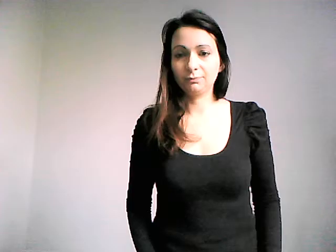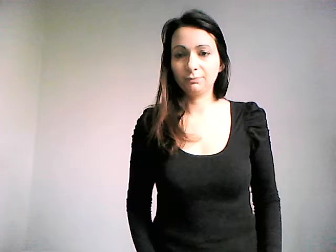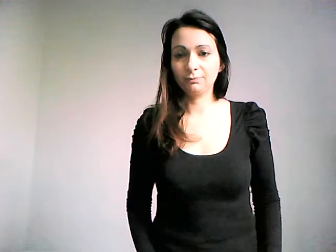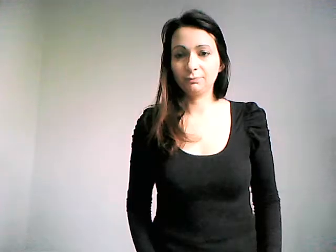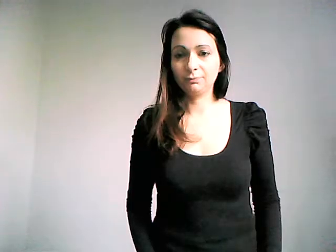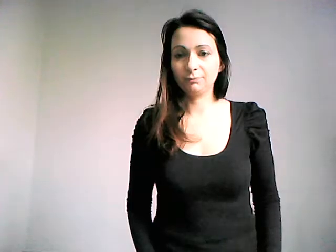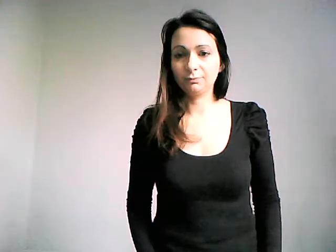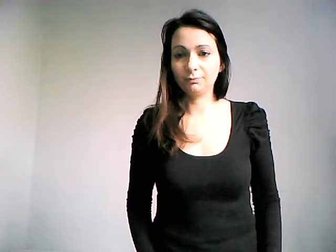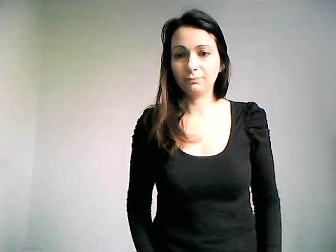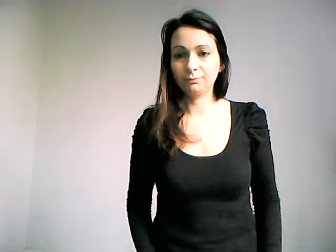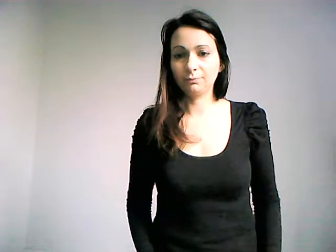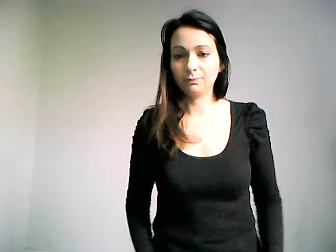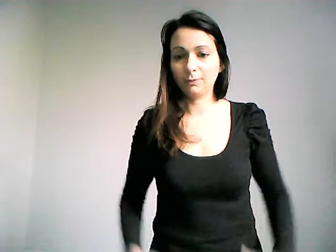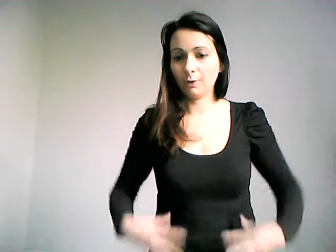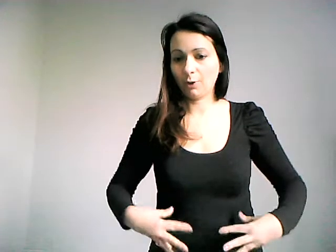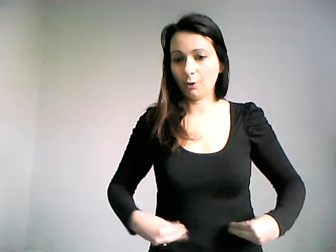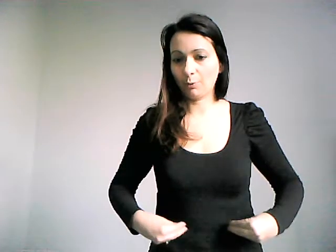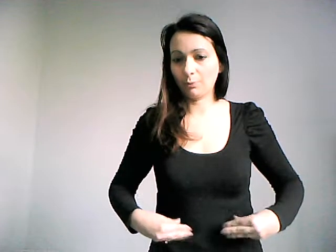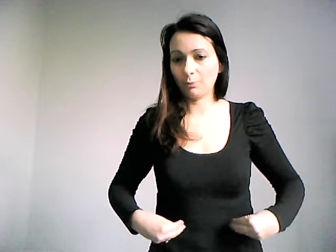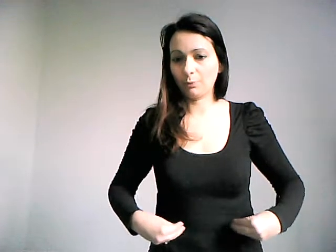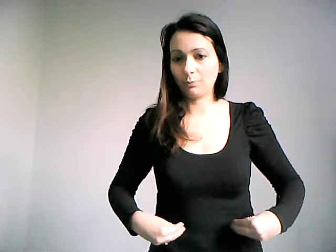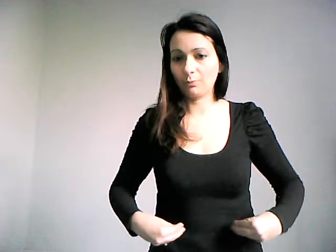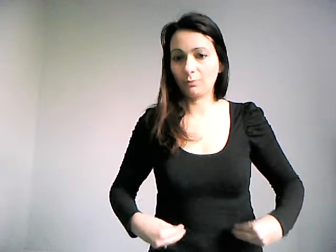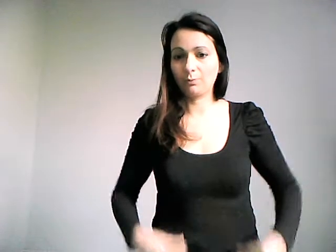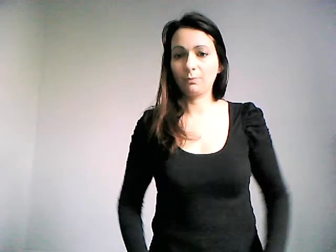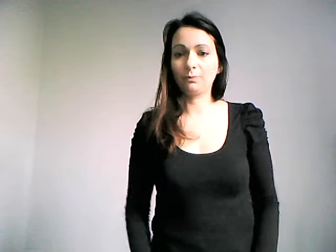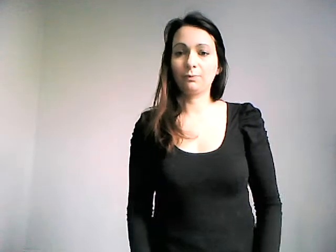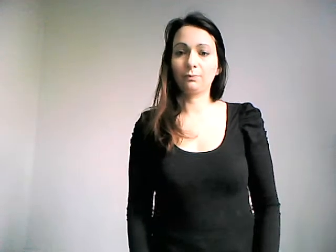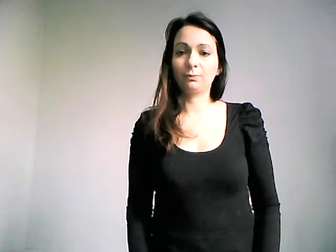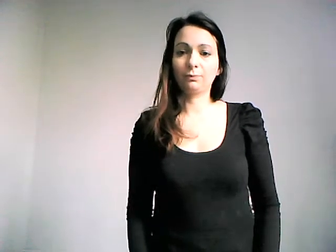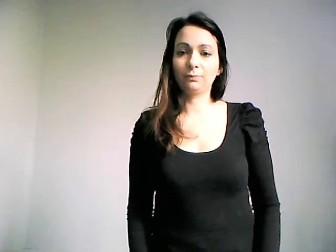Abdominaux